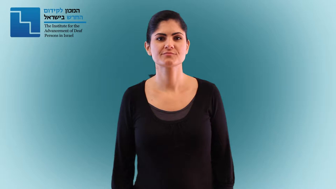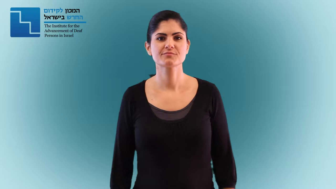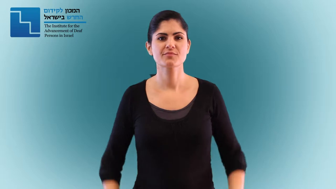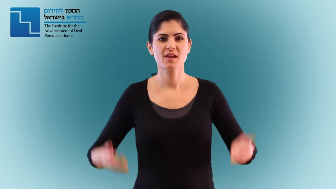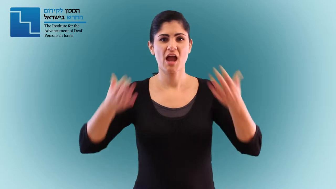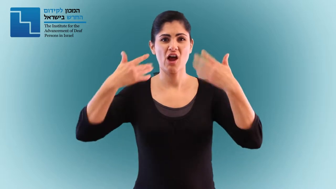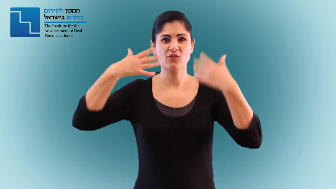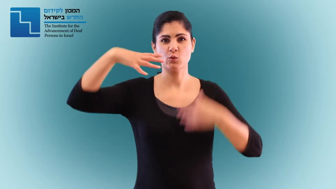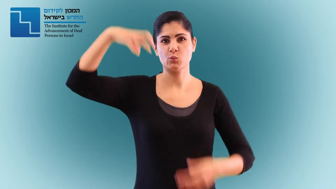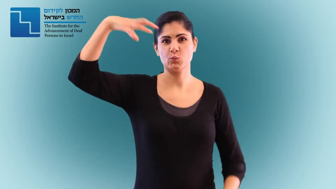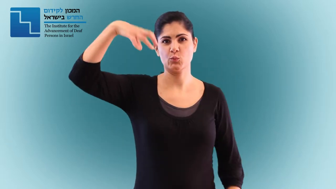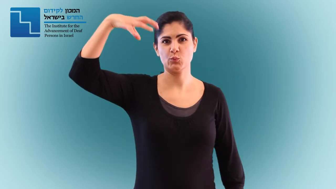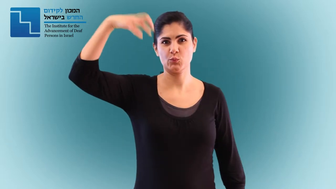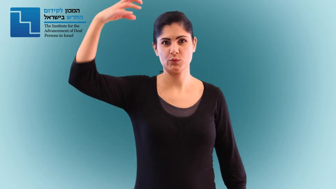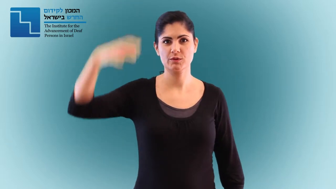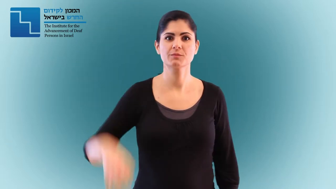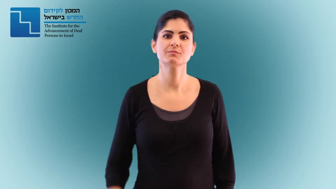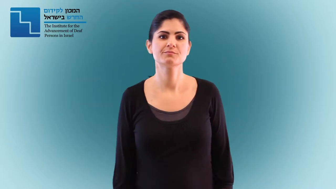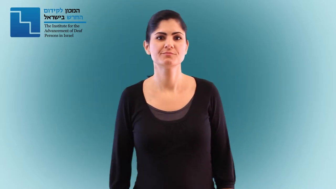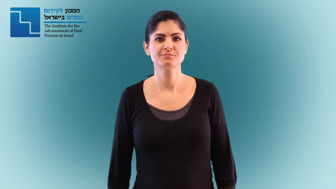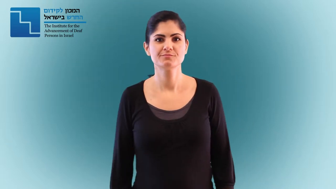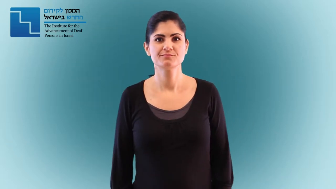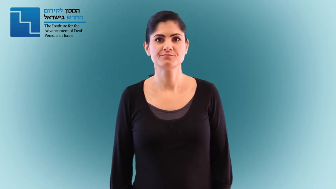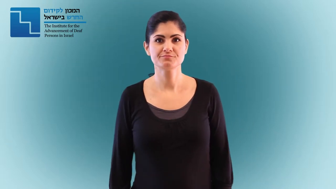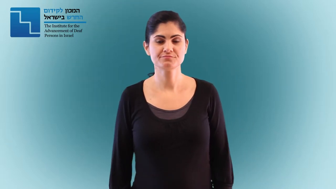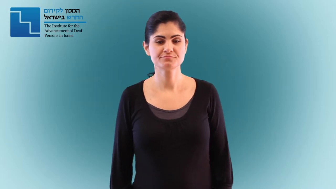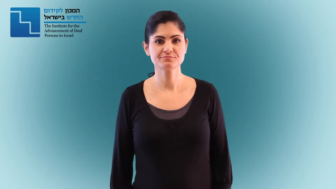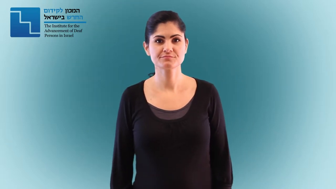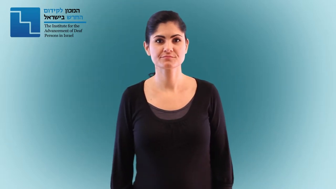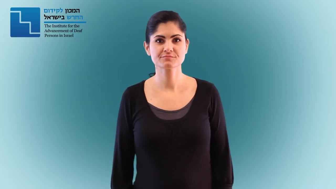קולט אדים